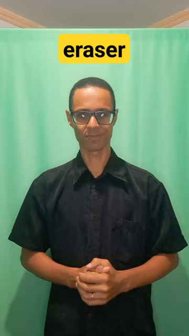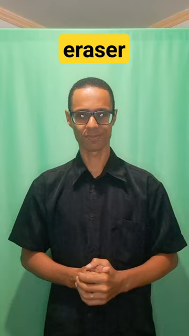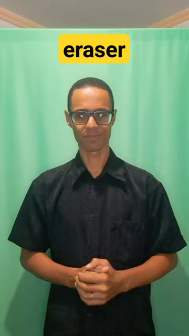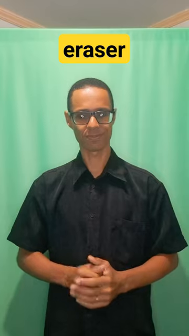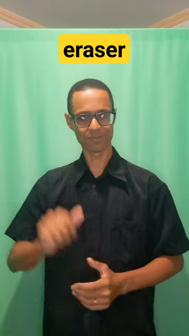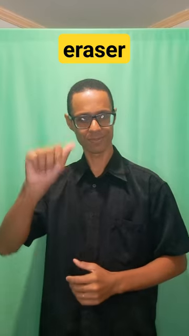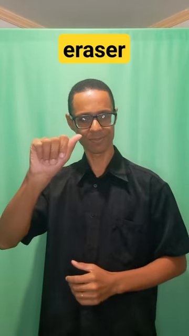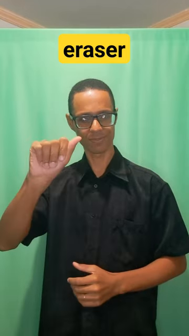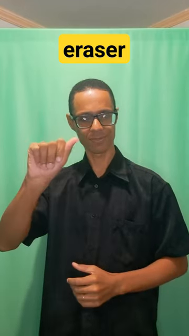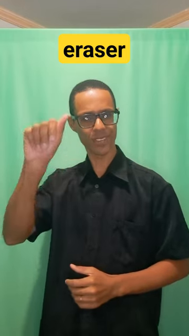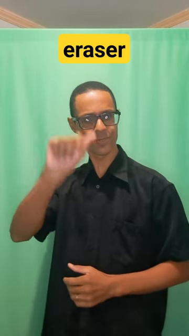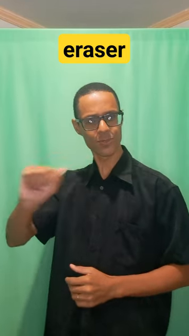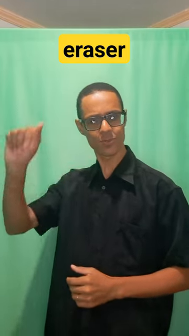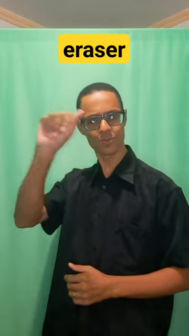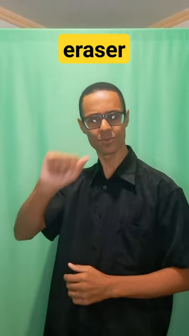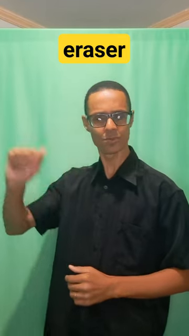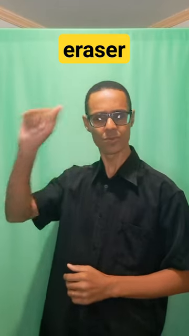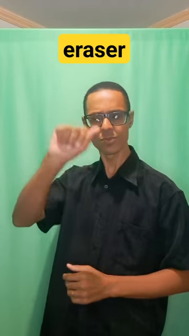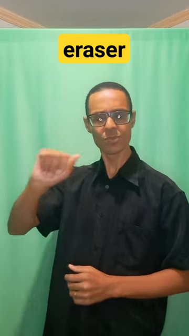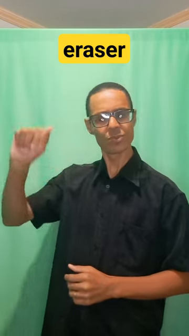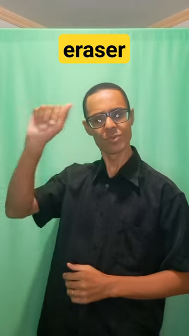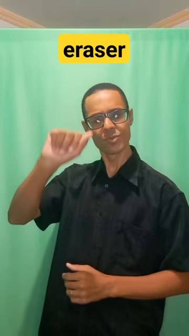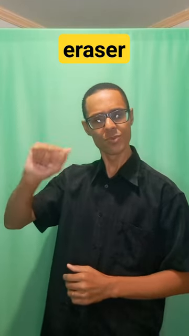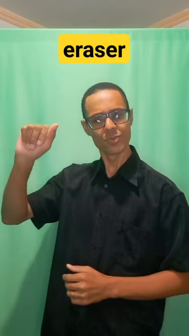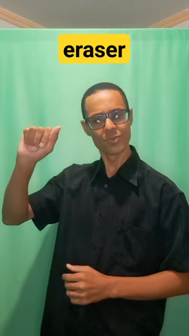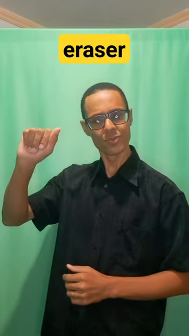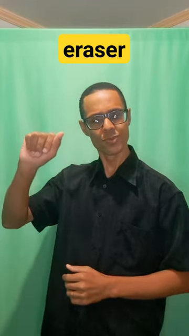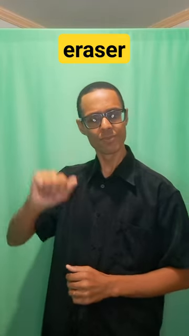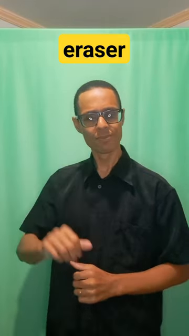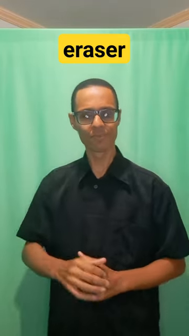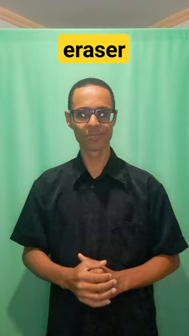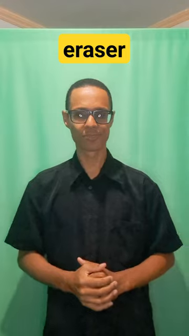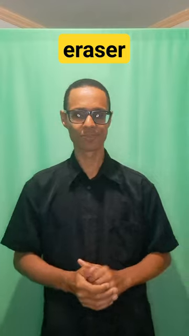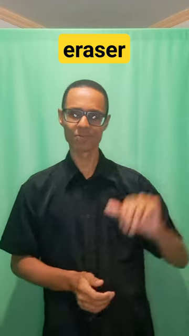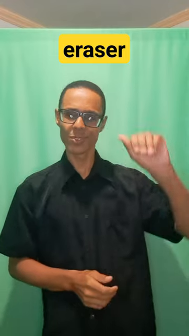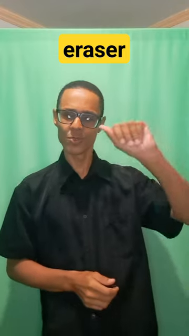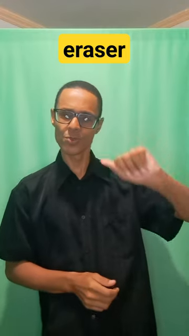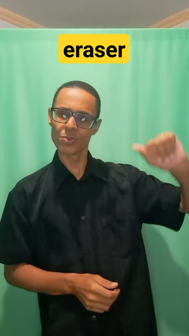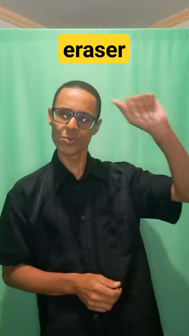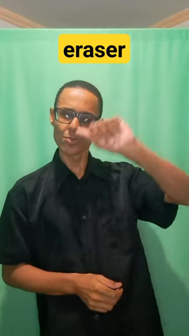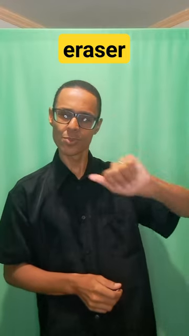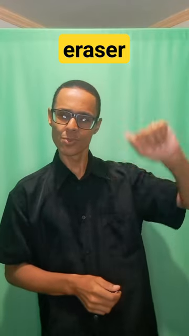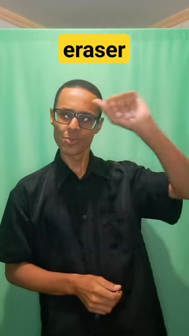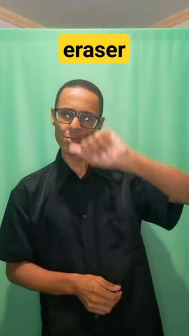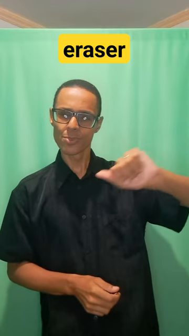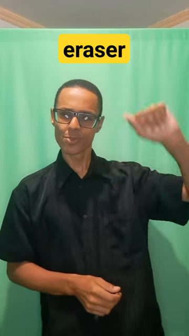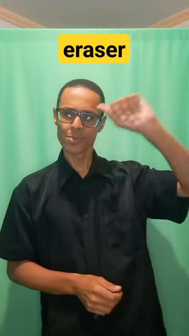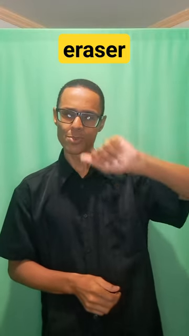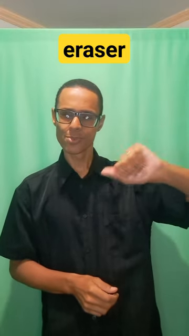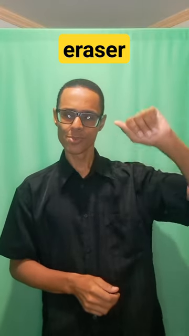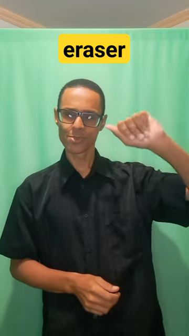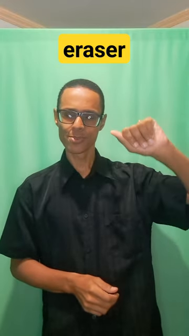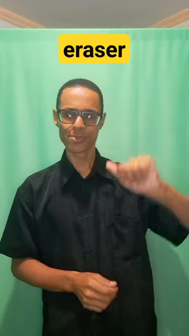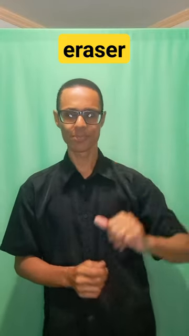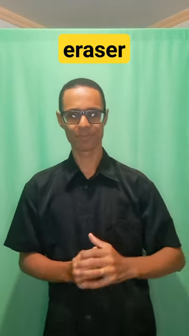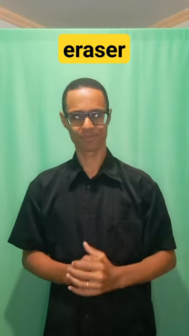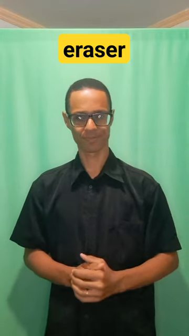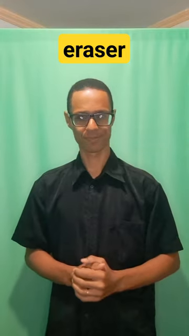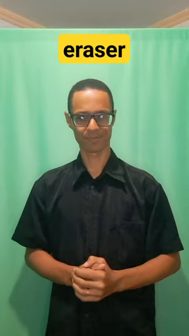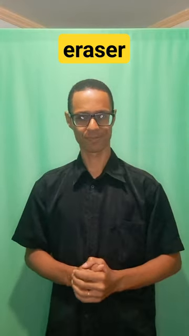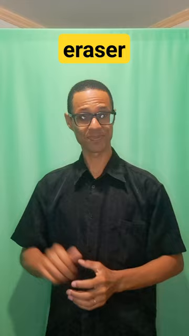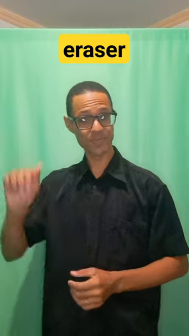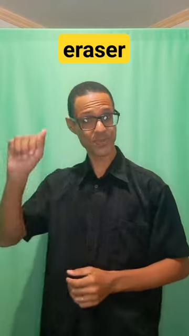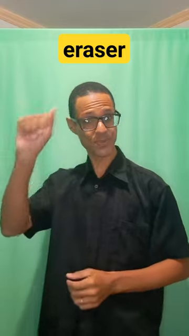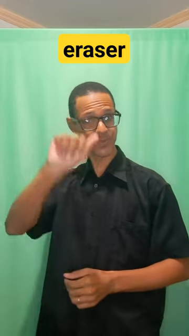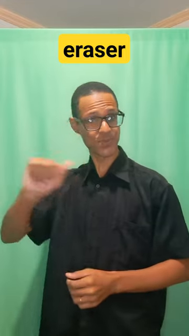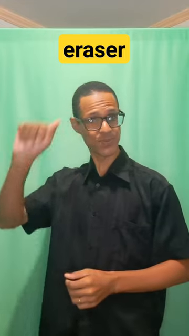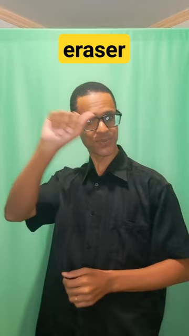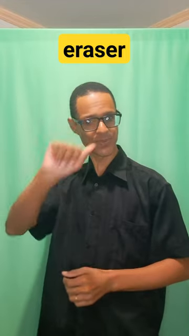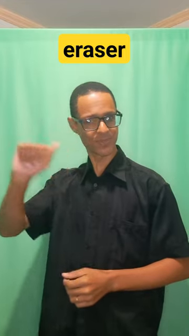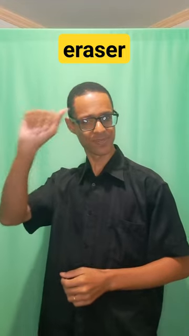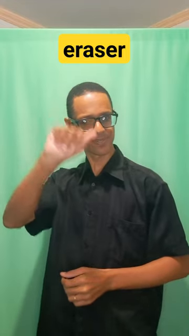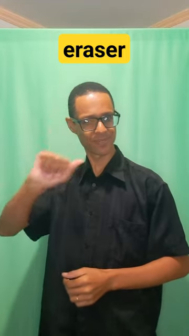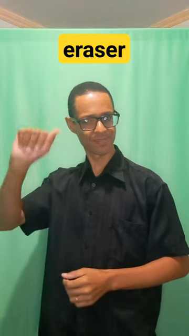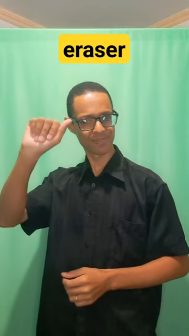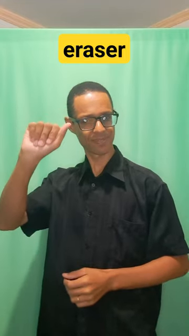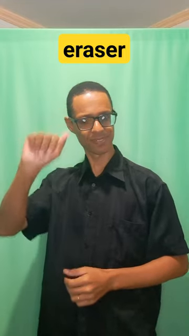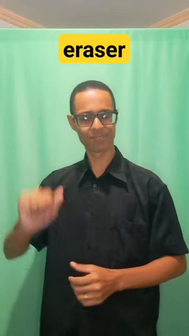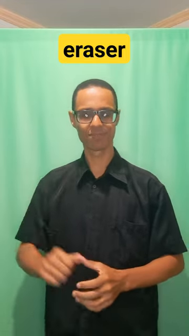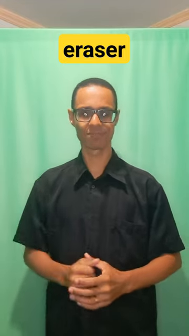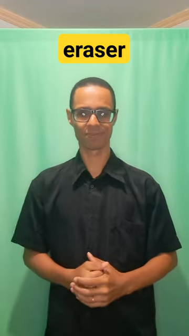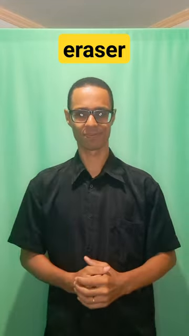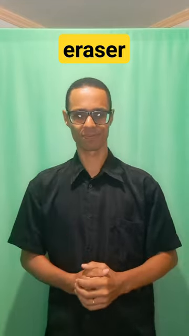APAGADOR